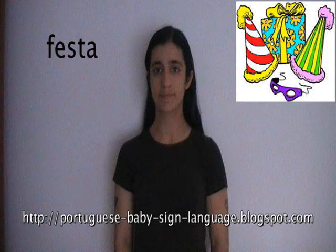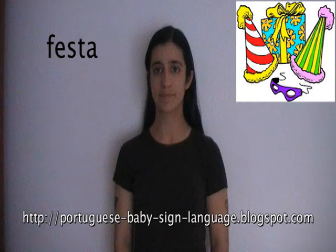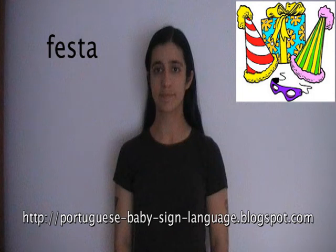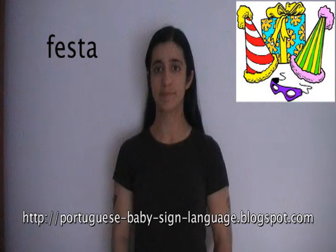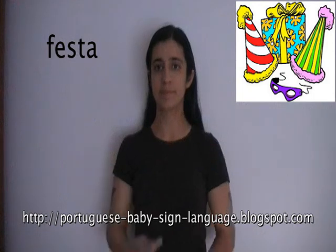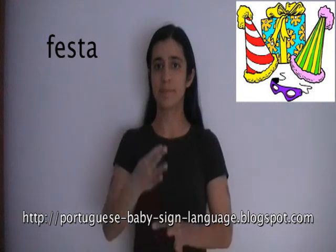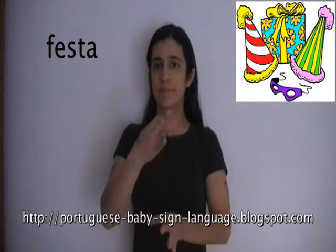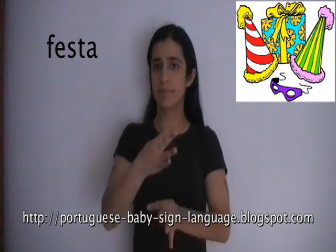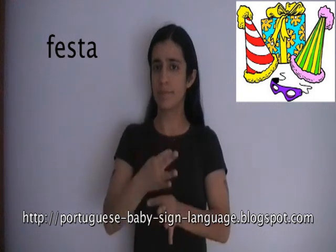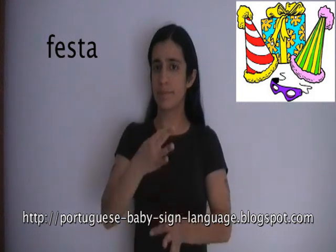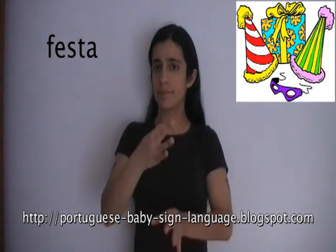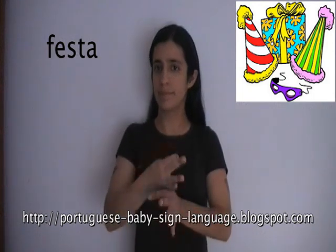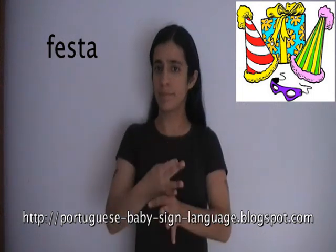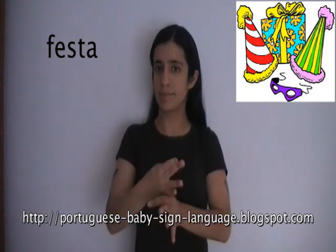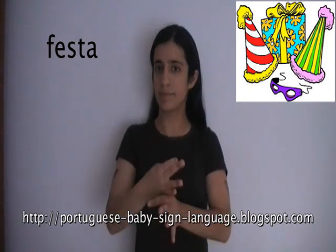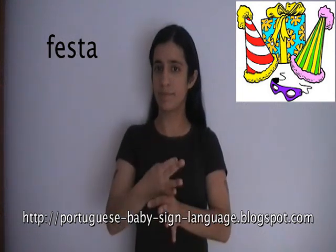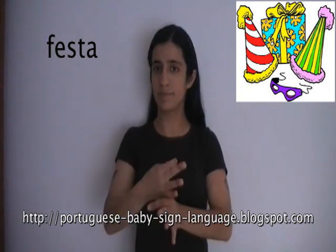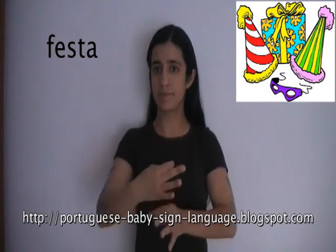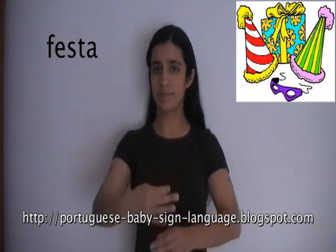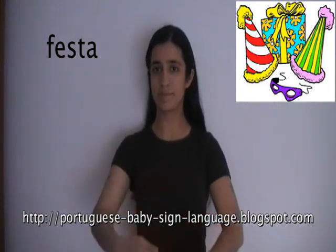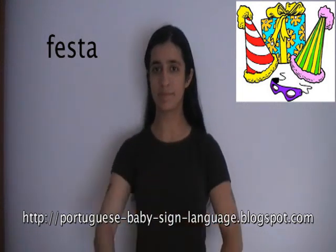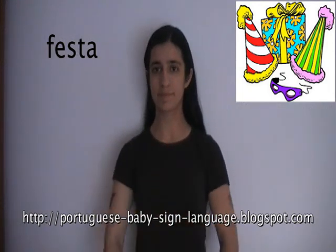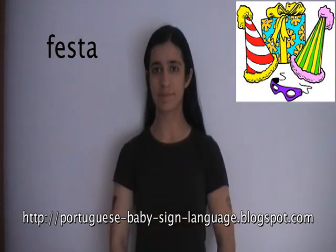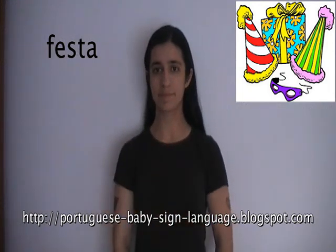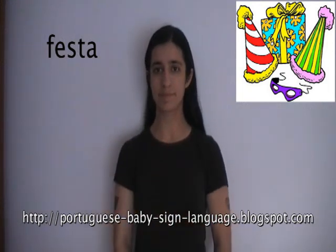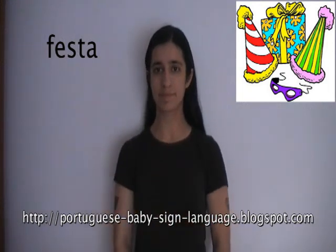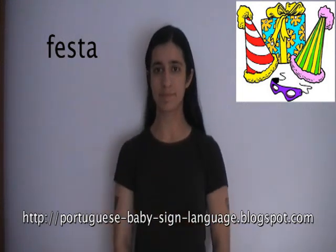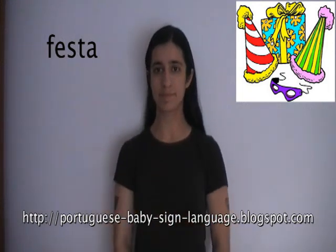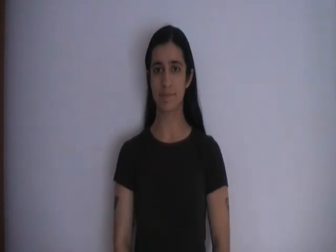festa